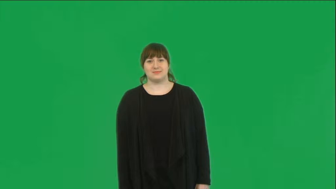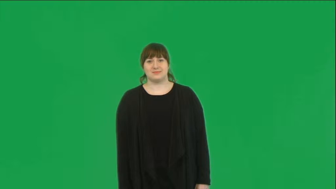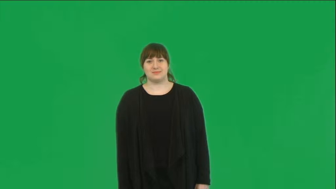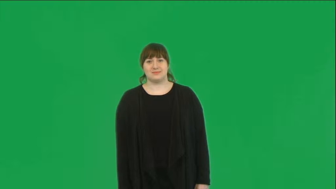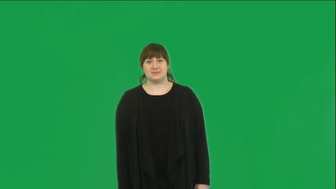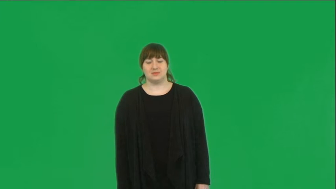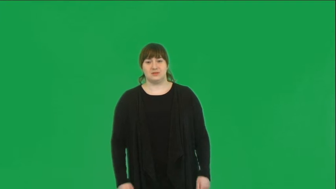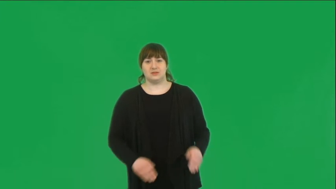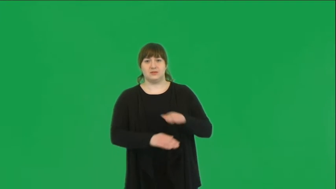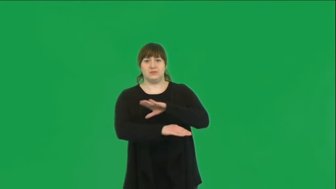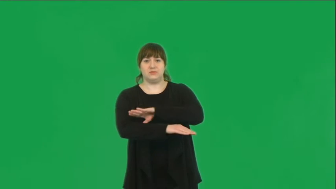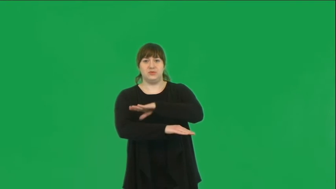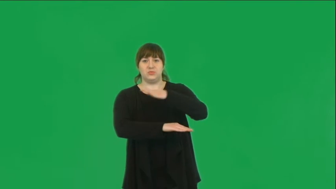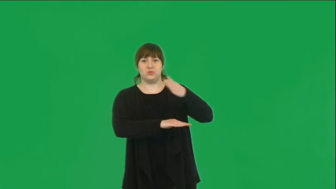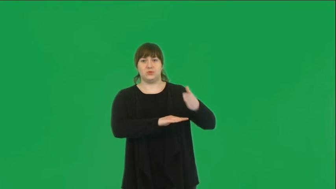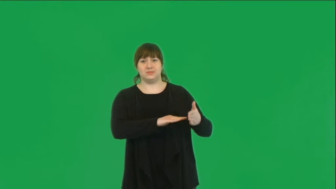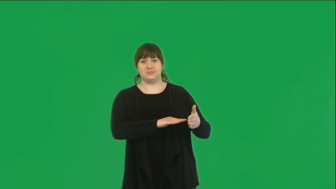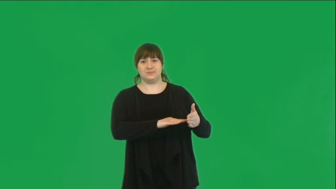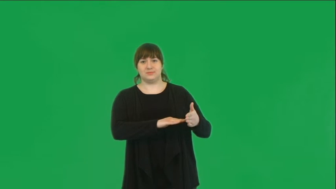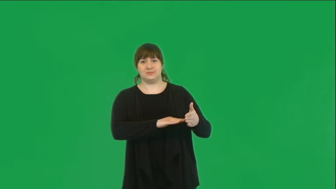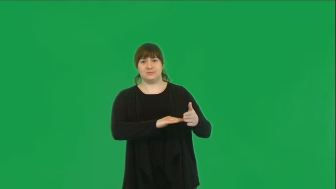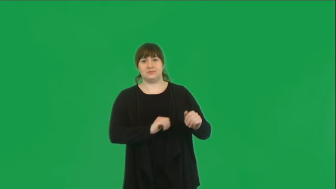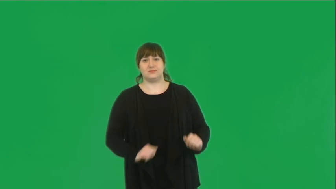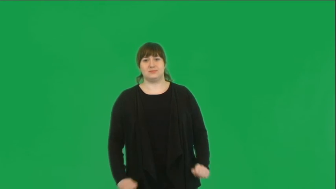wypukły